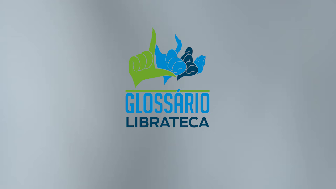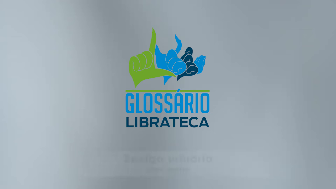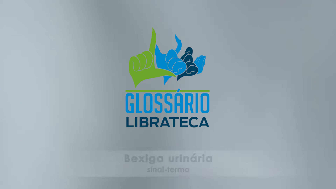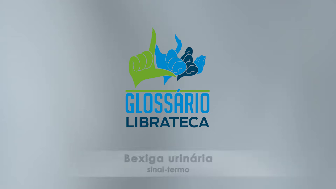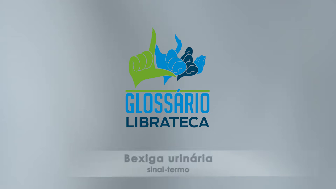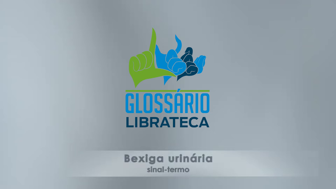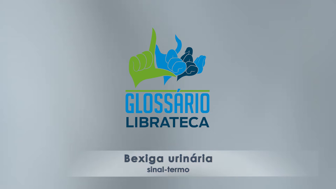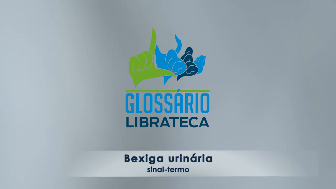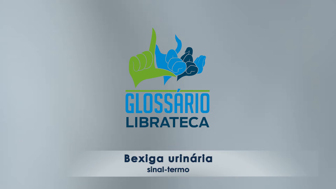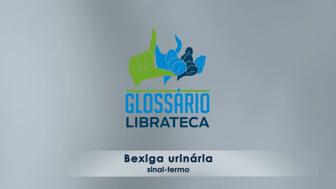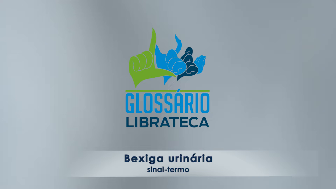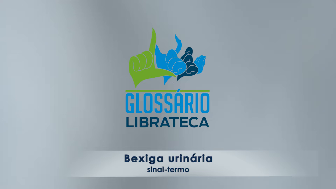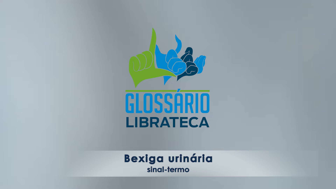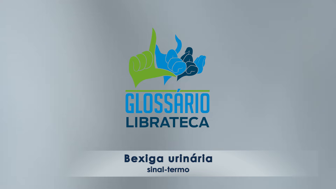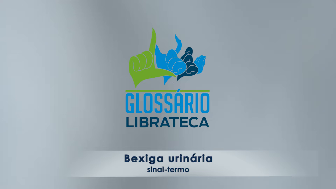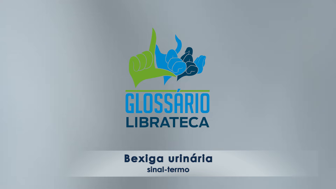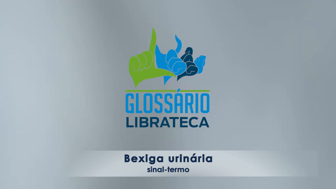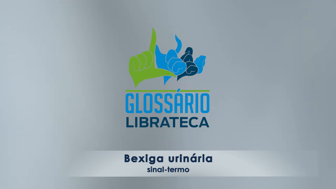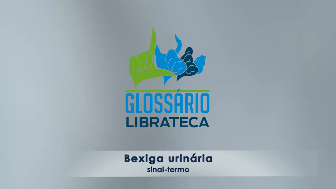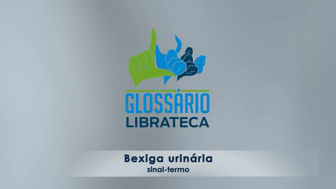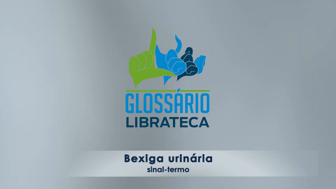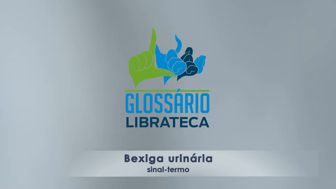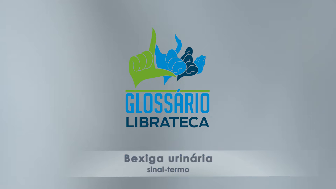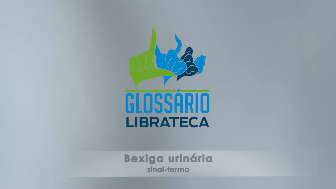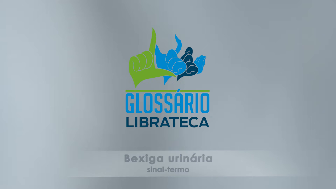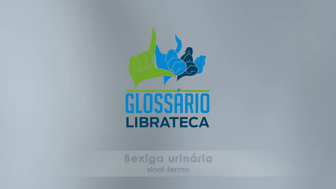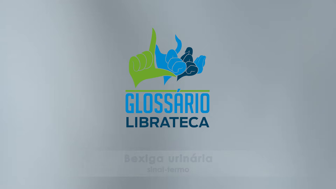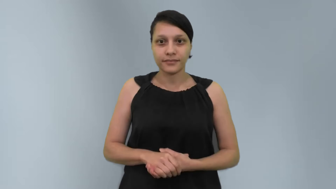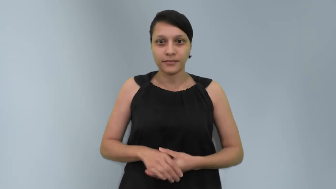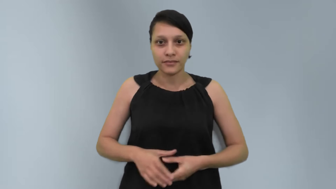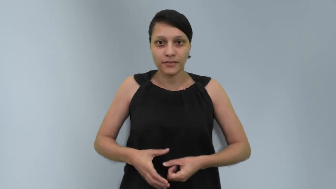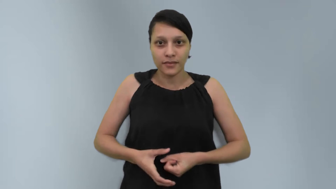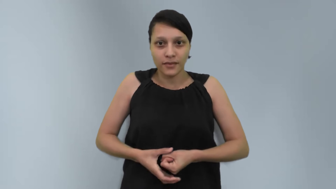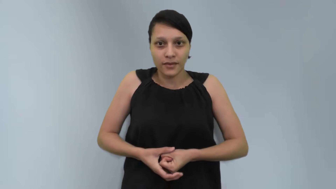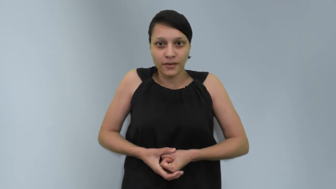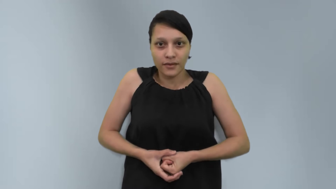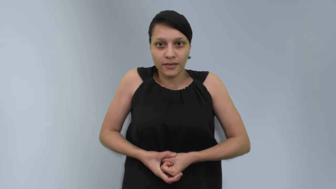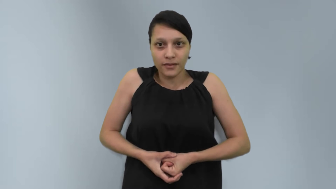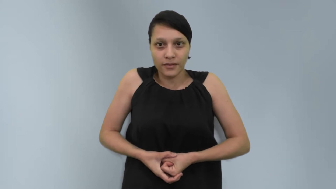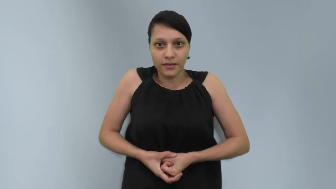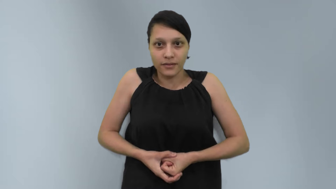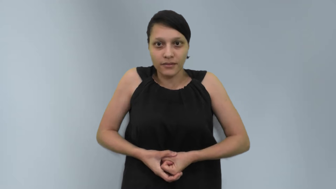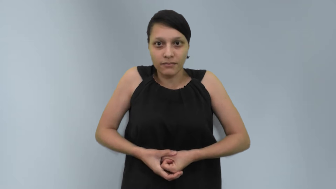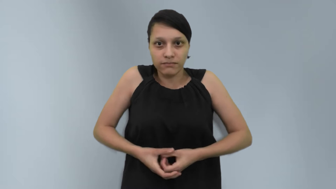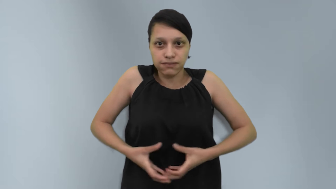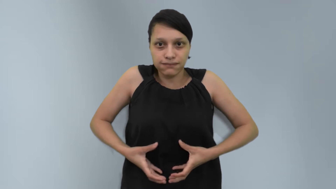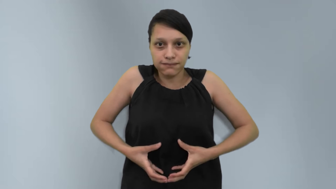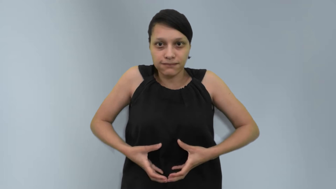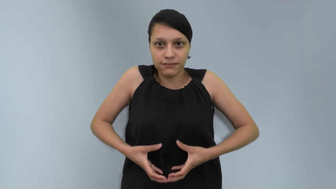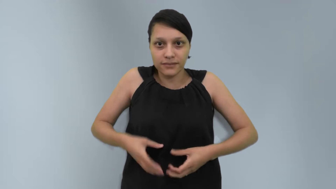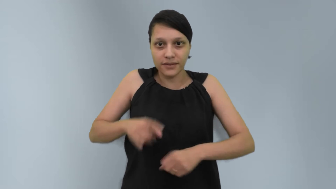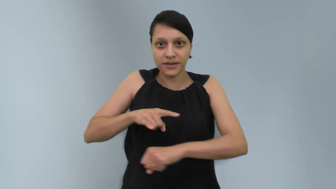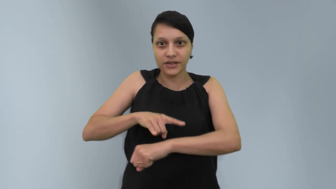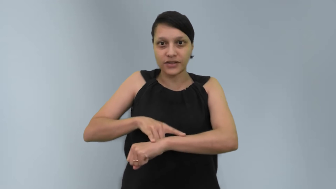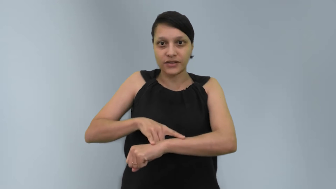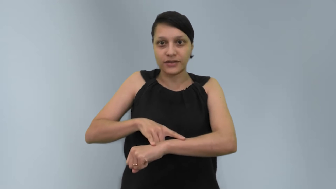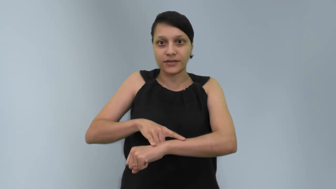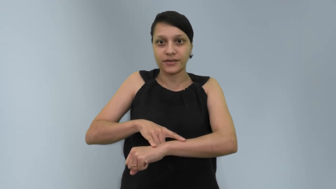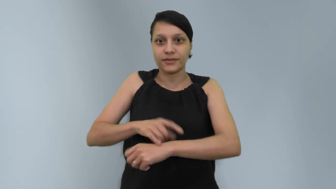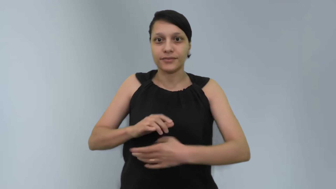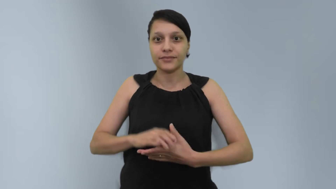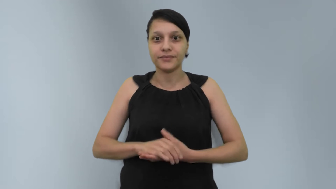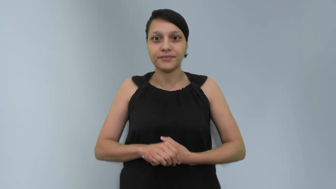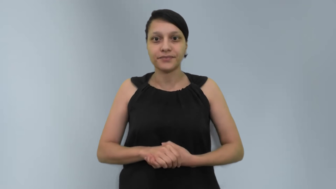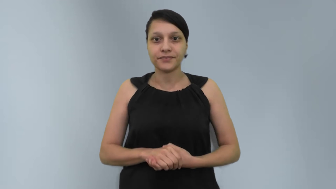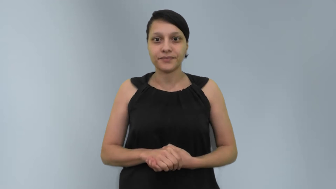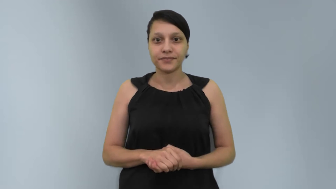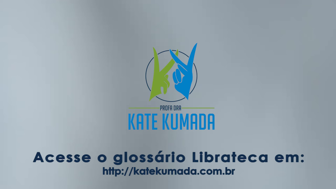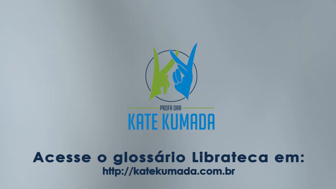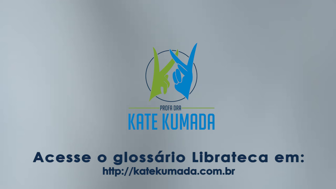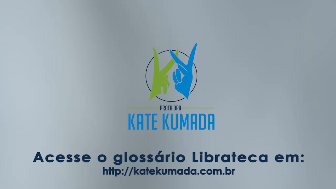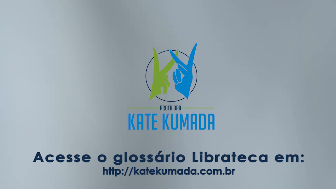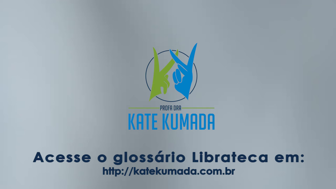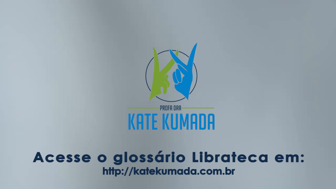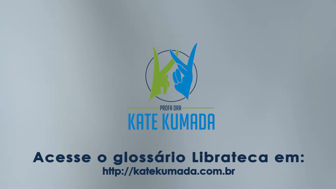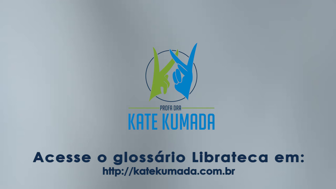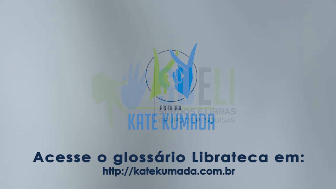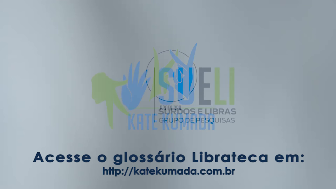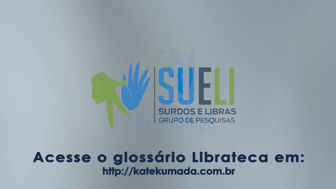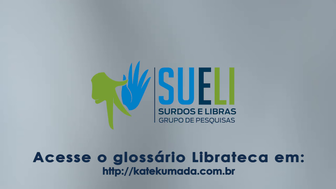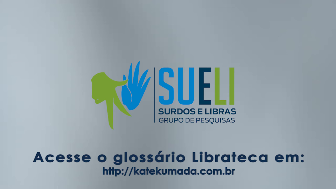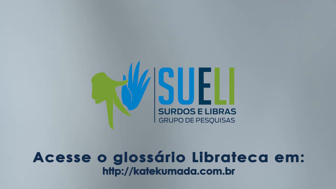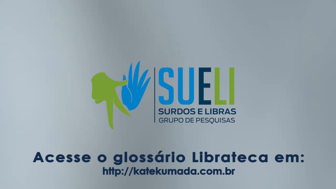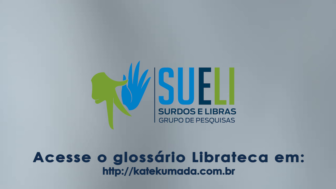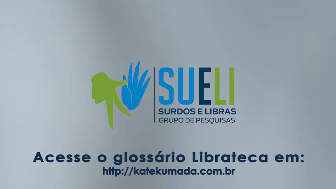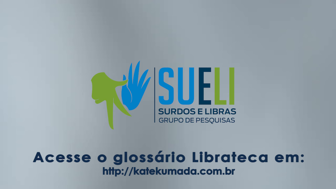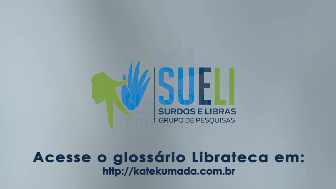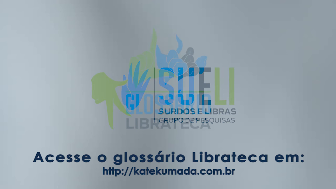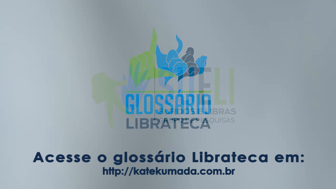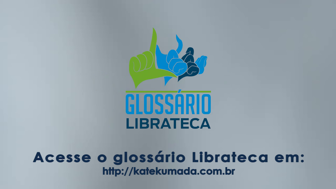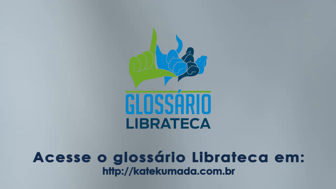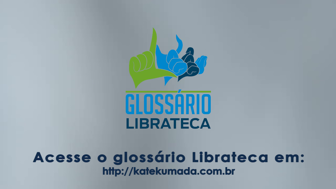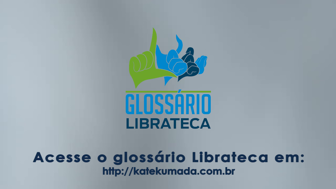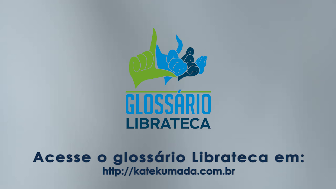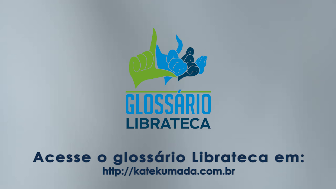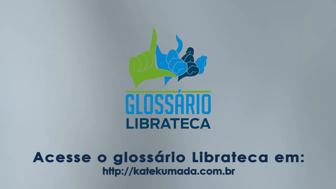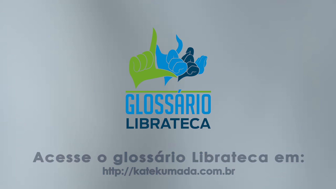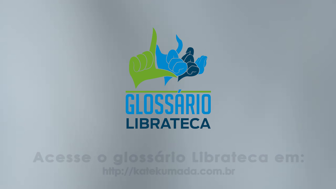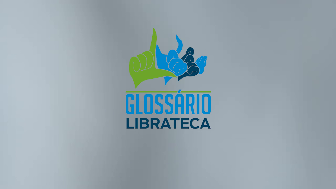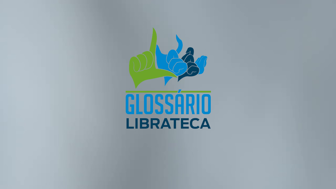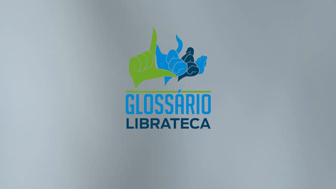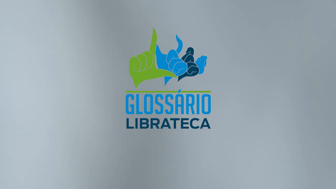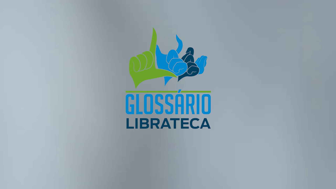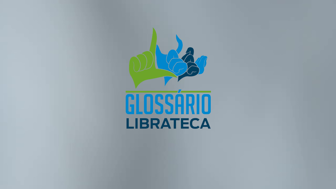Bexiga urinária